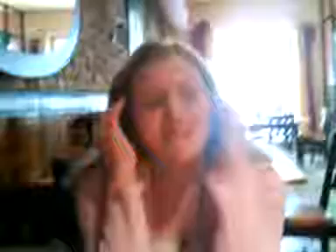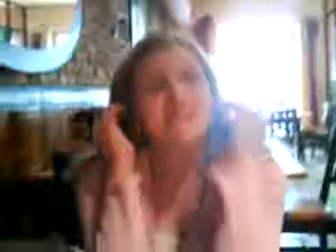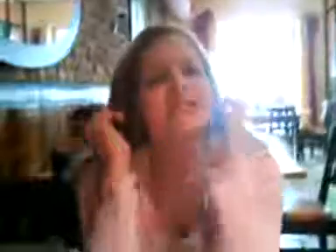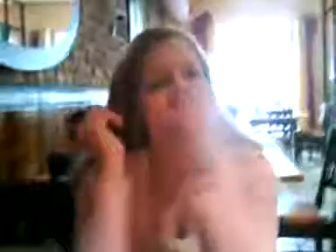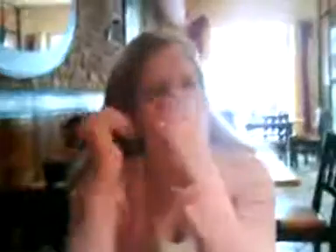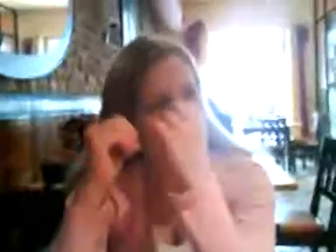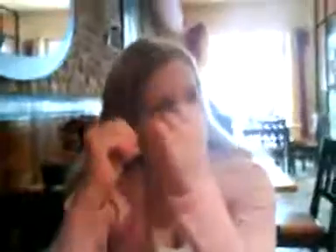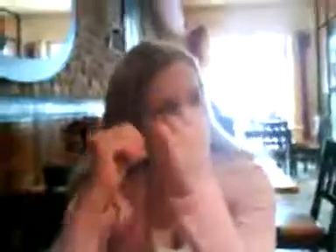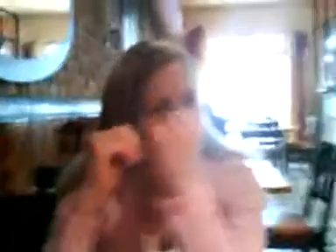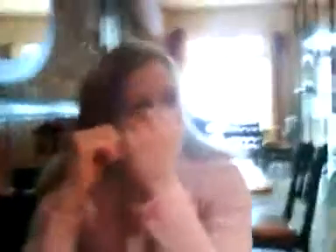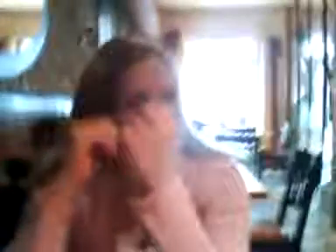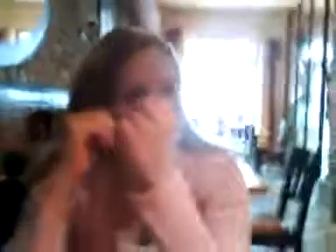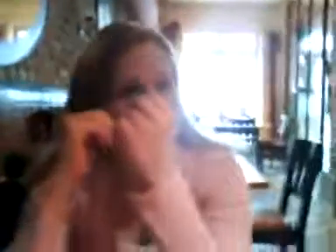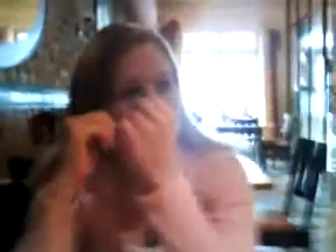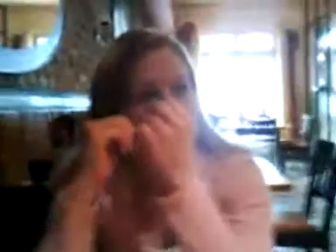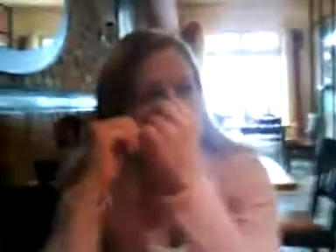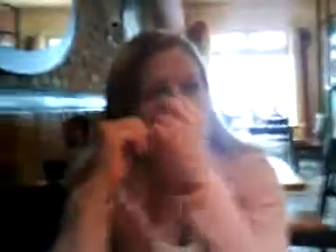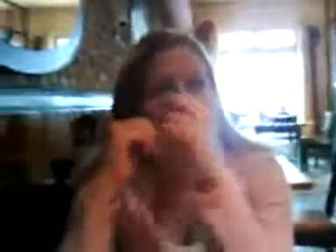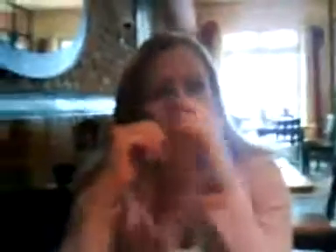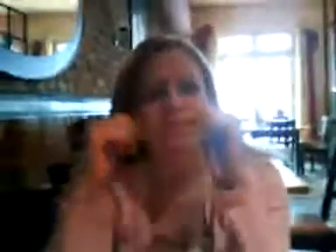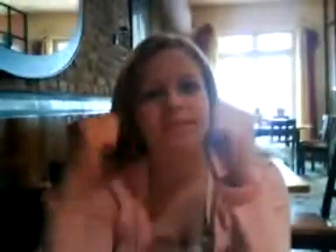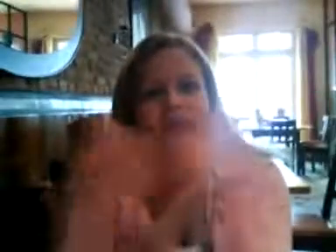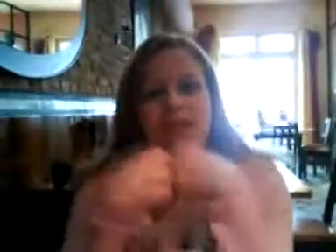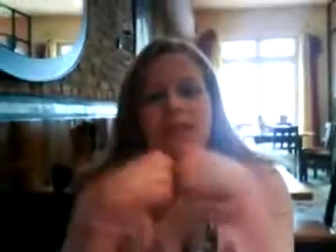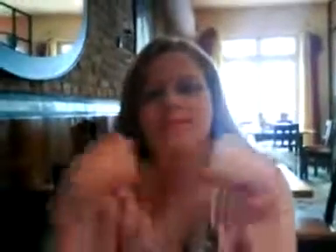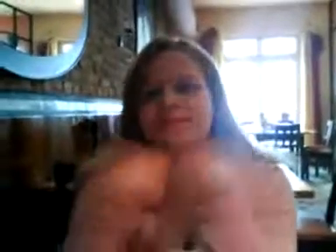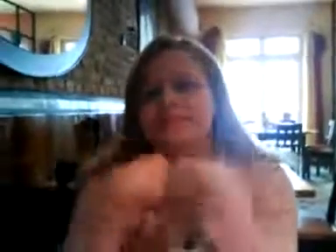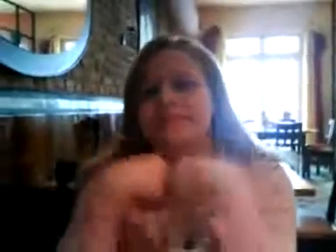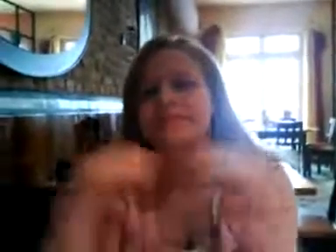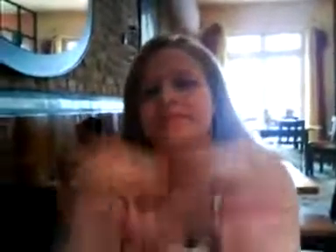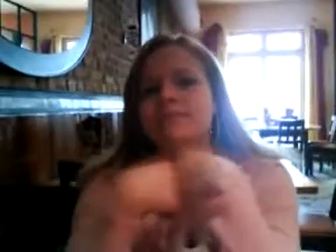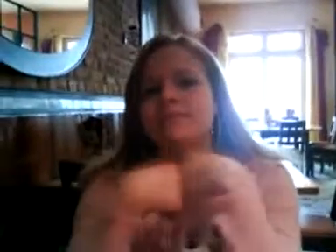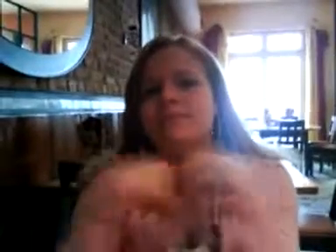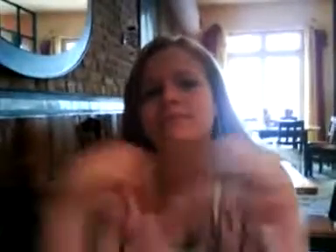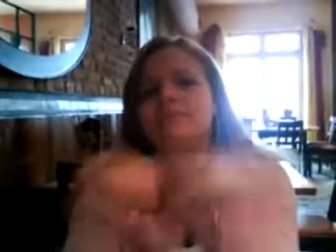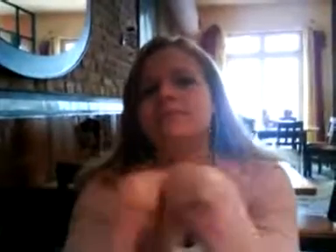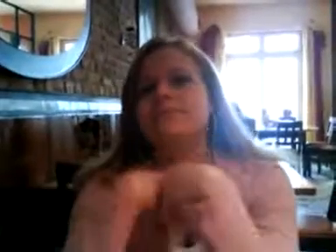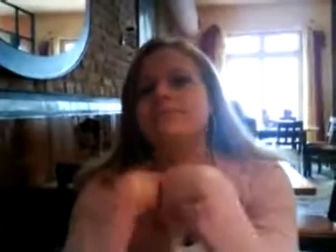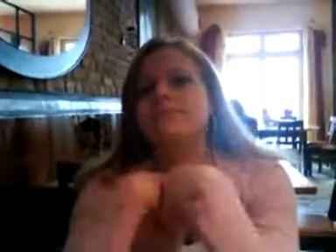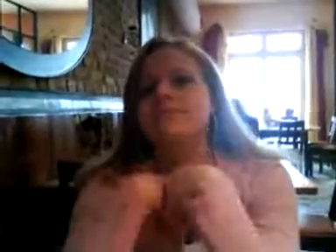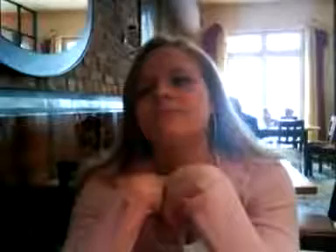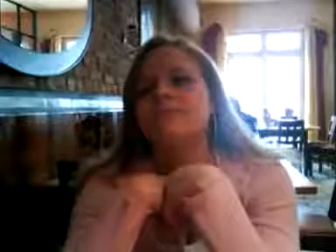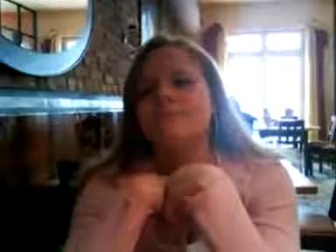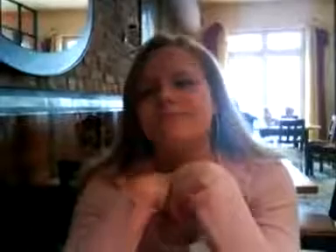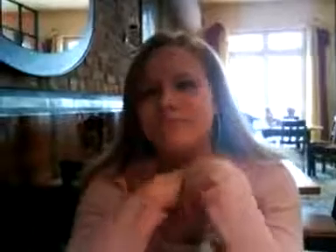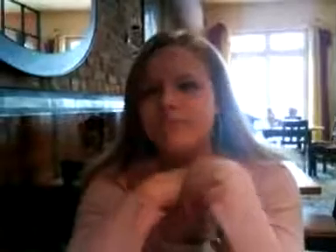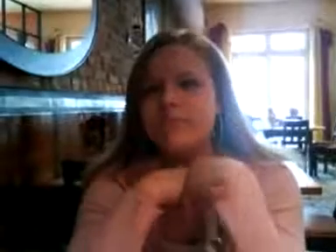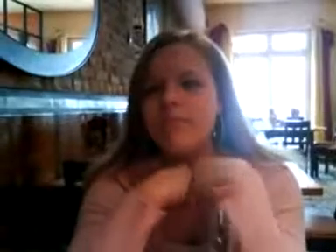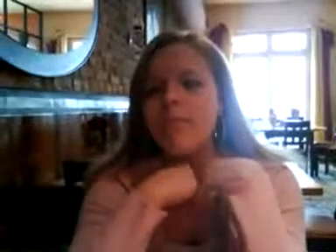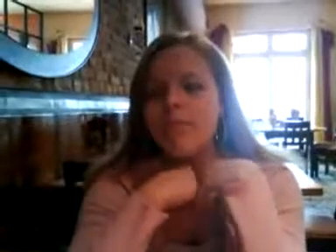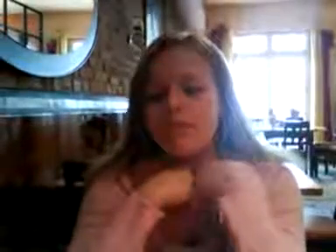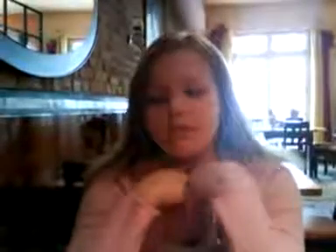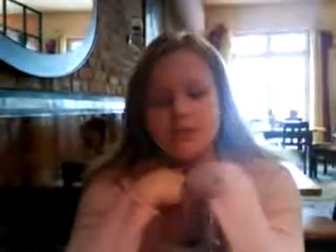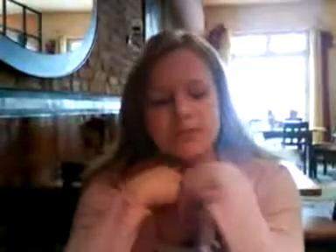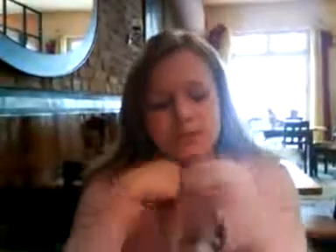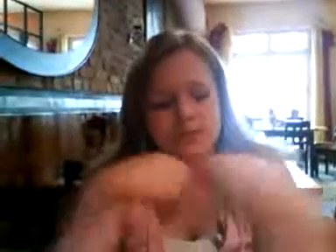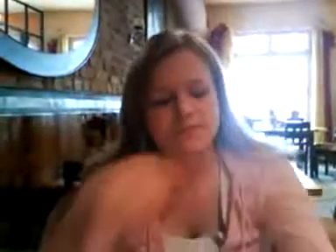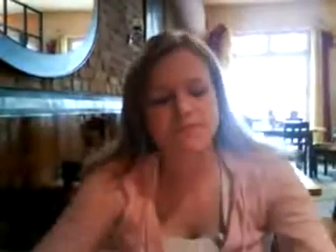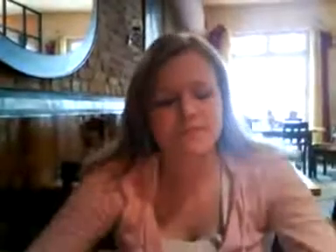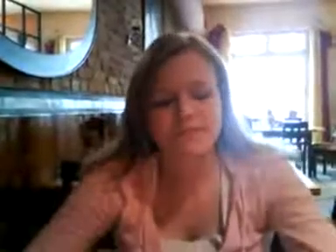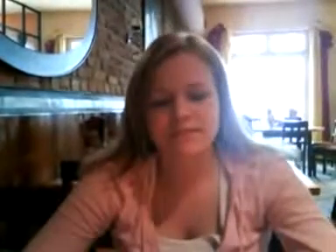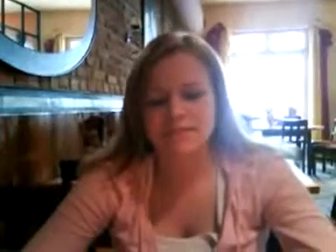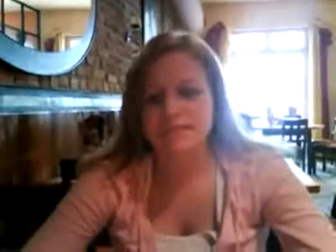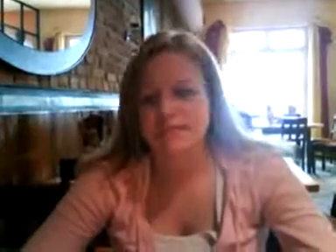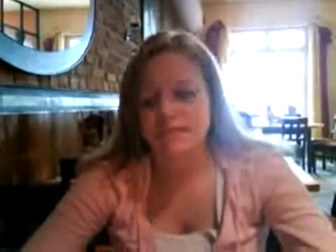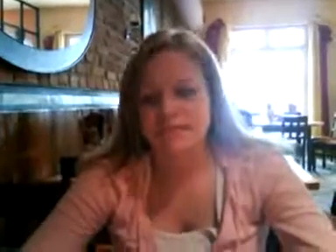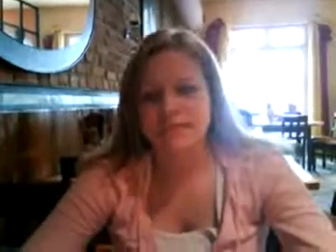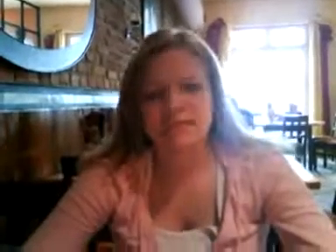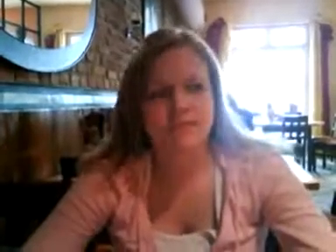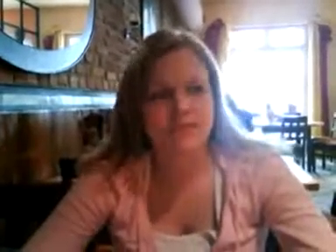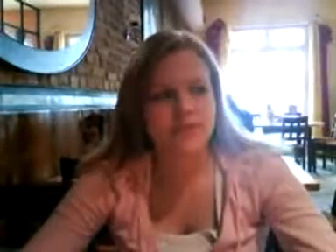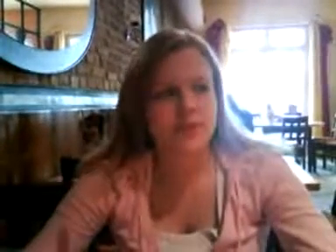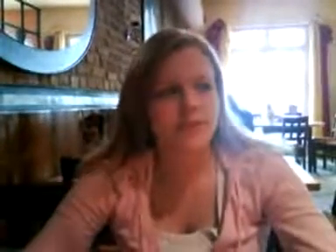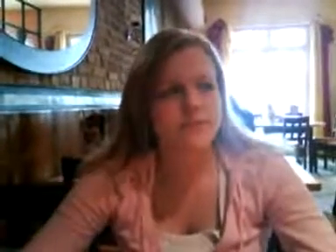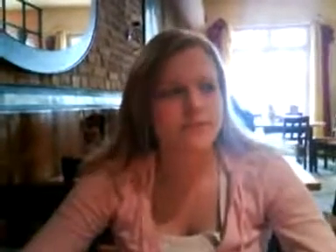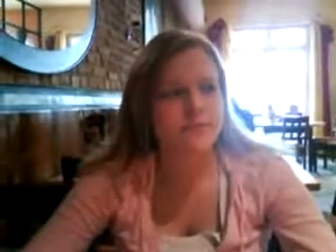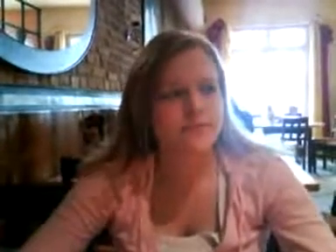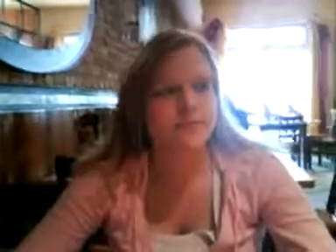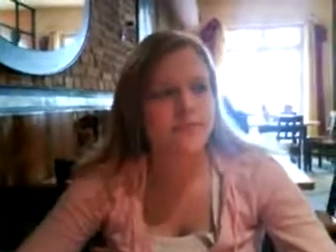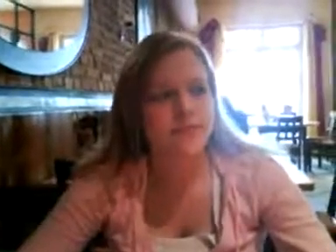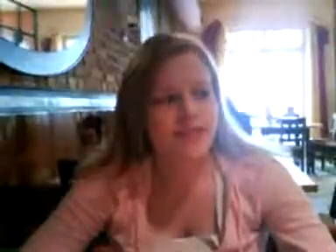Zahlen